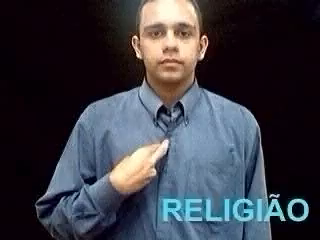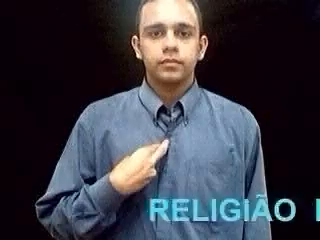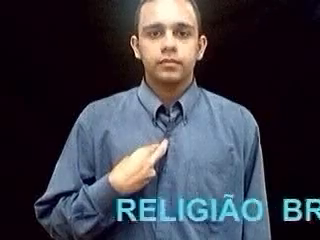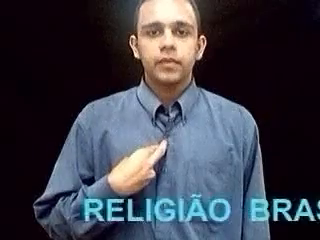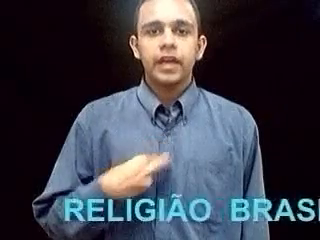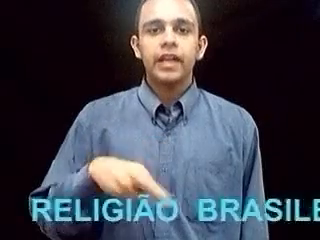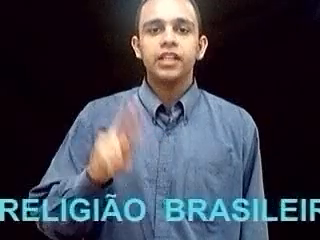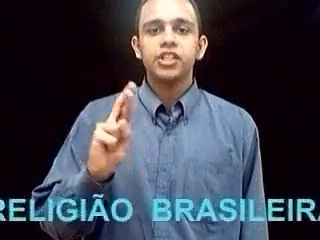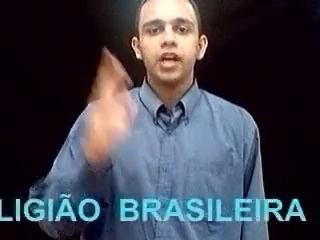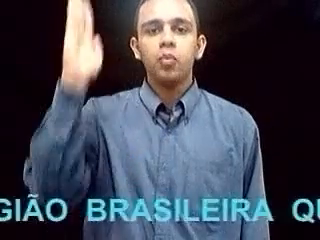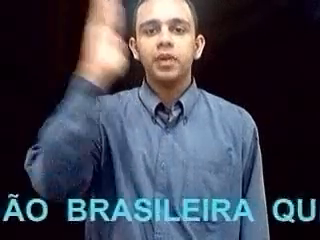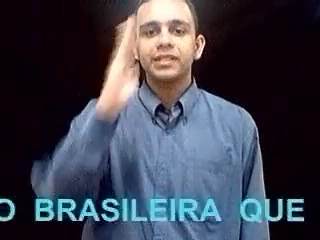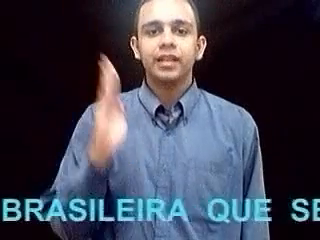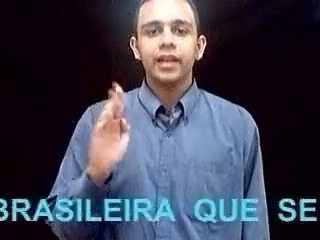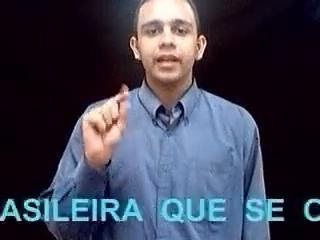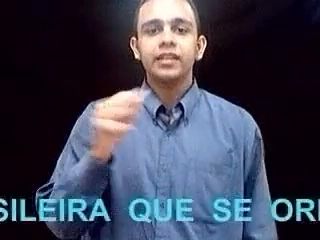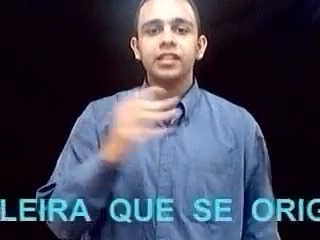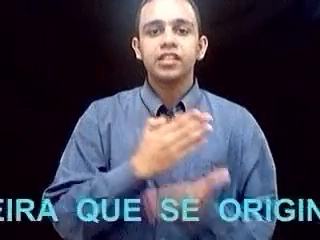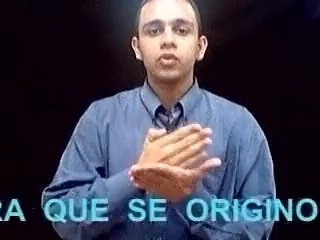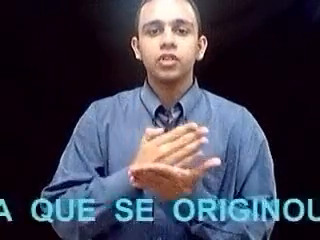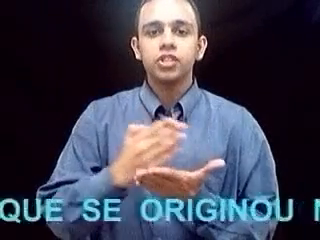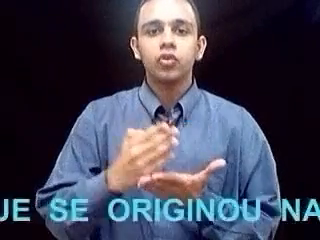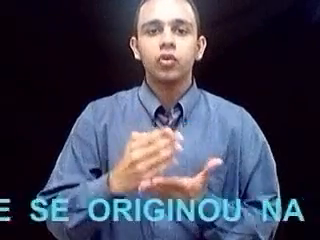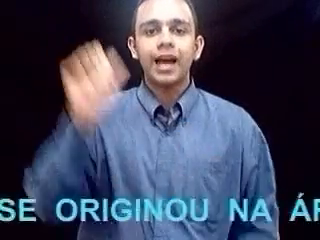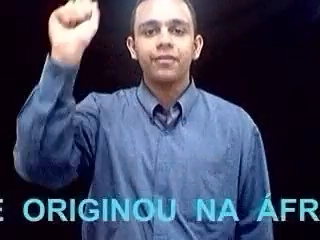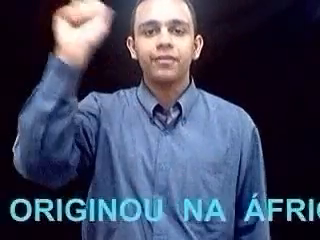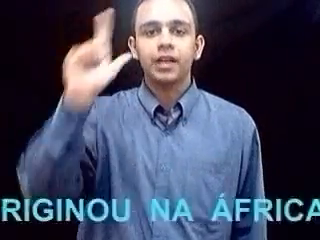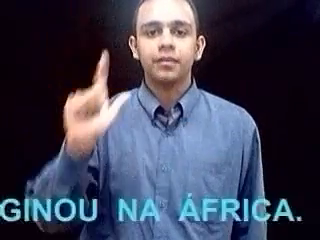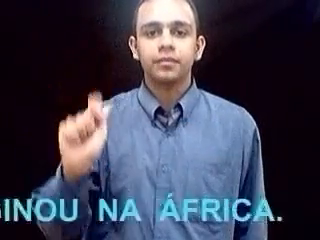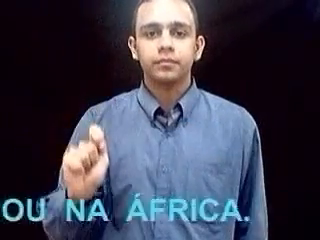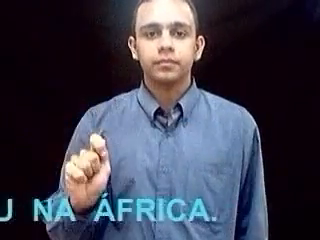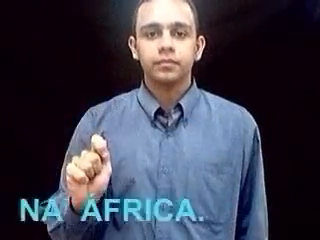uumbanda